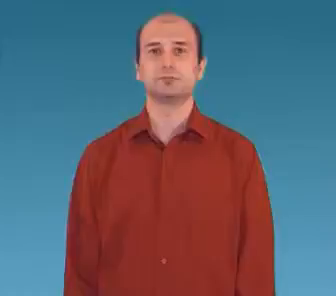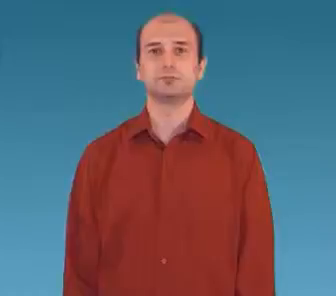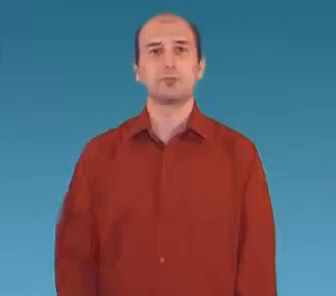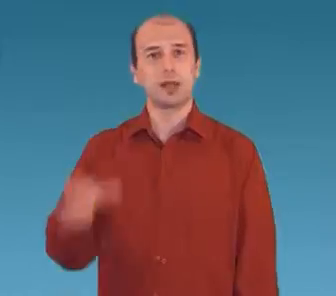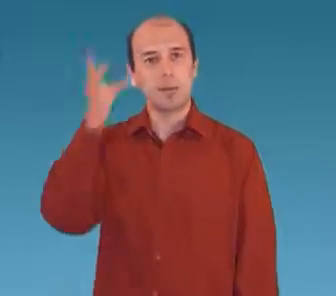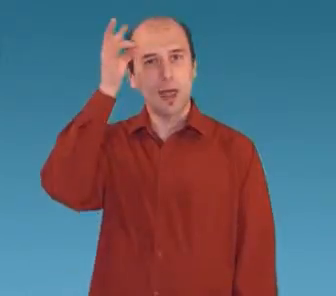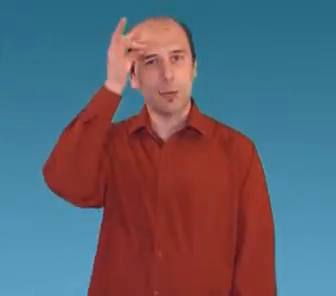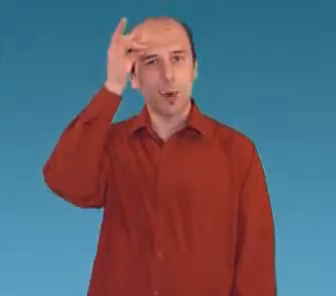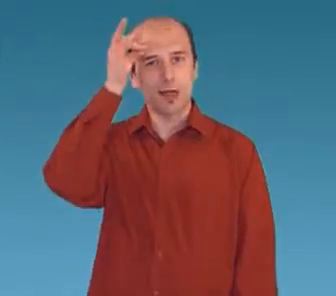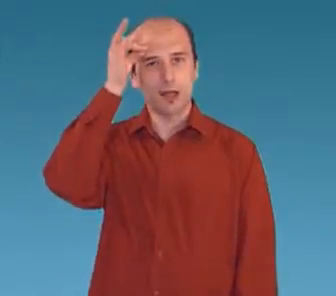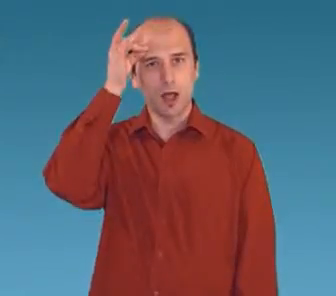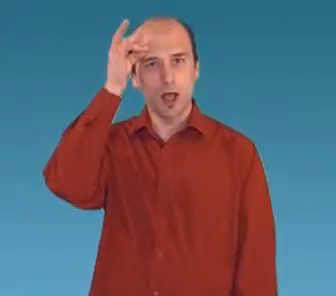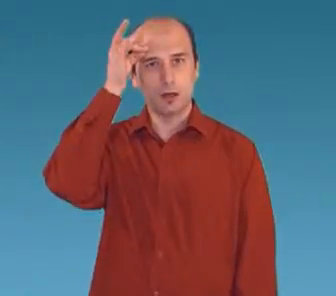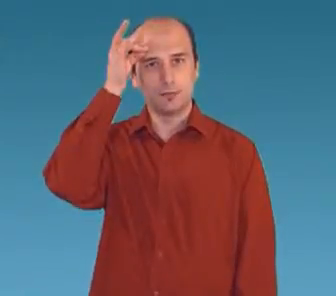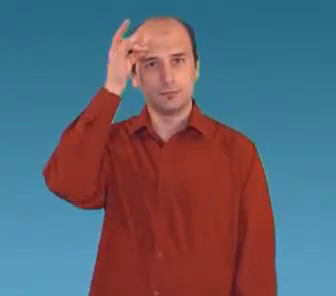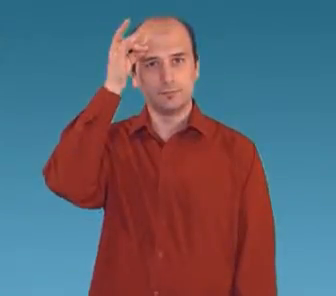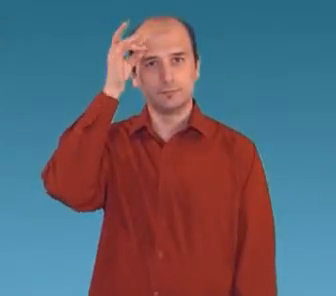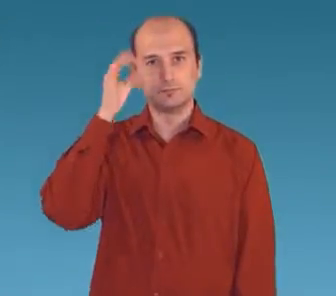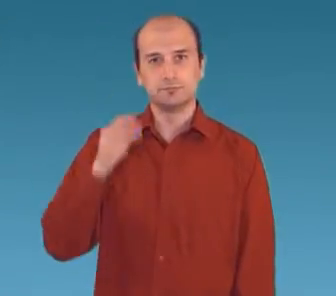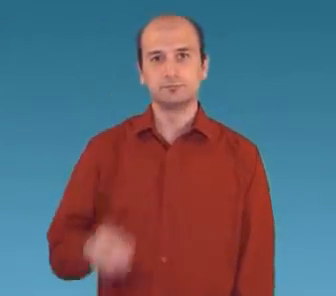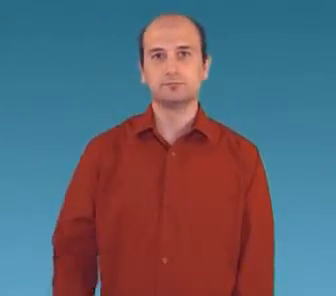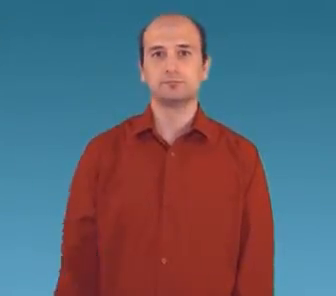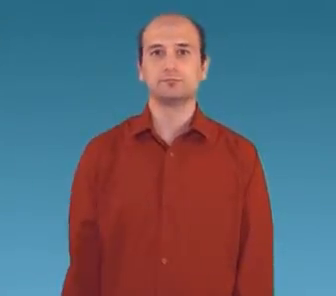Memória